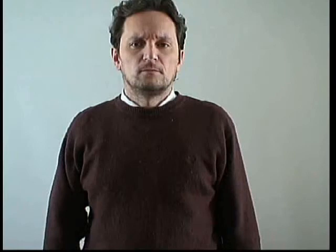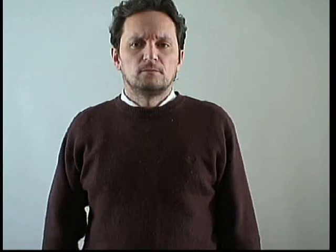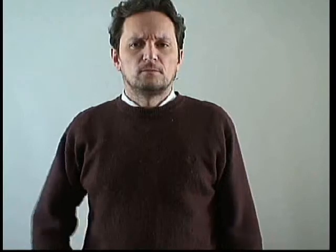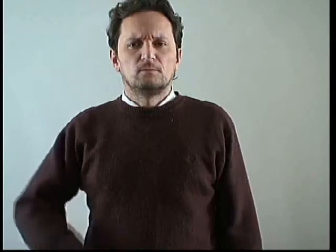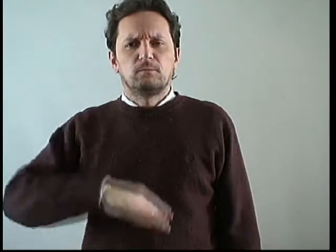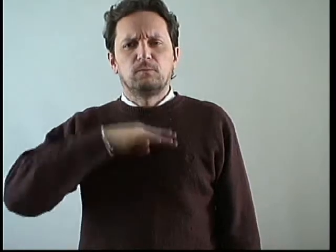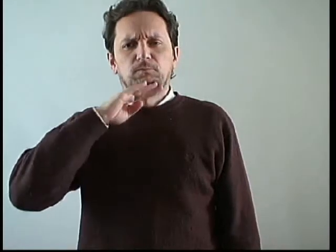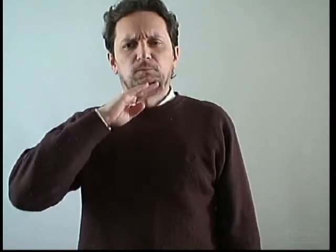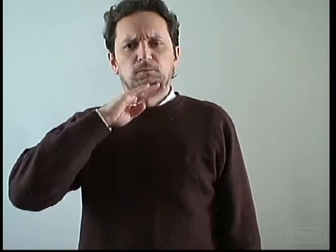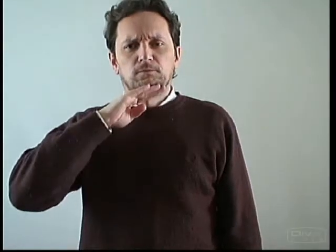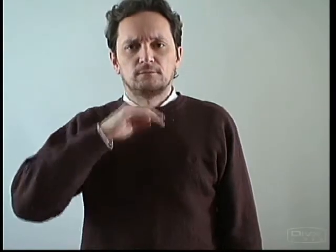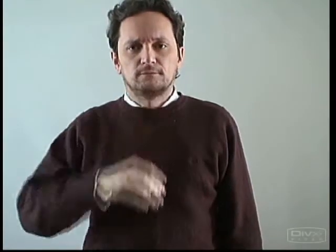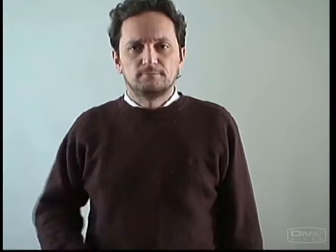Trop